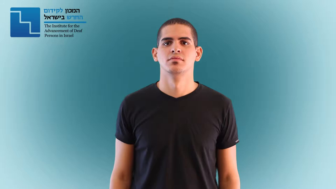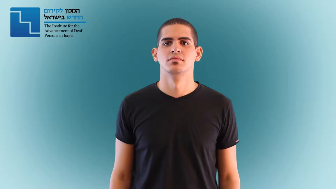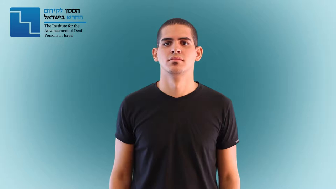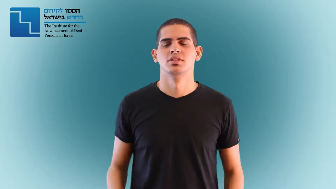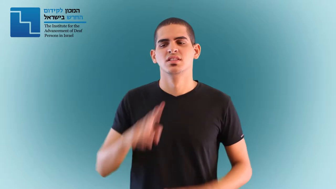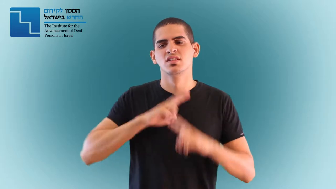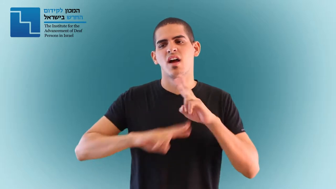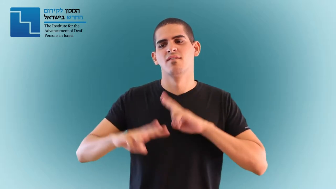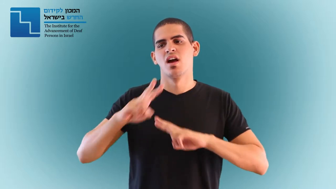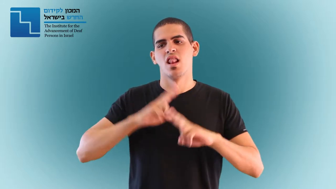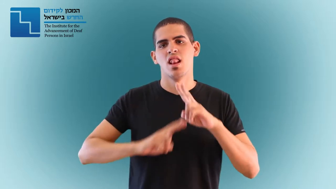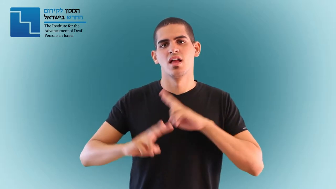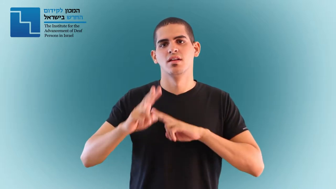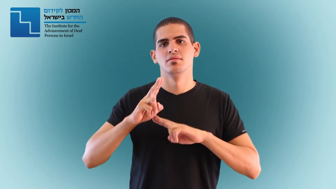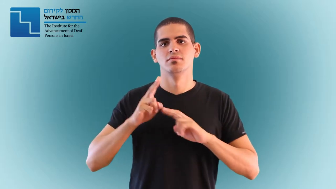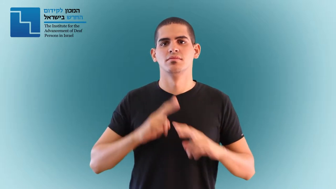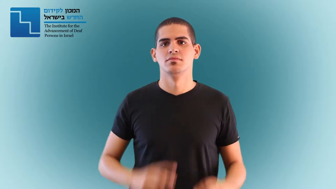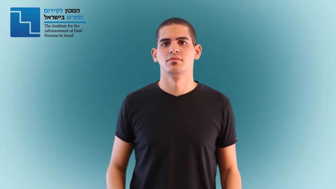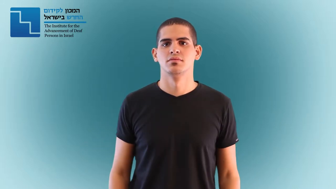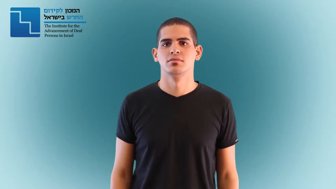לסבול